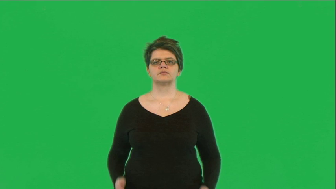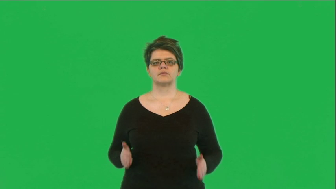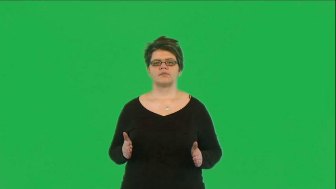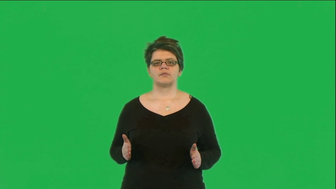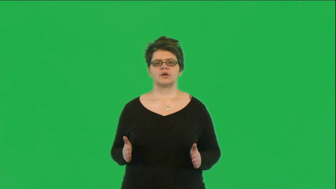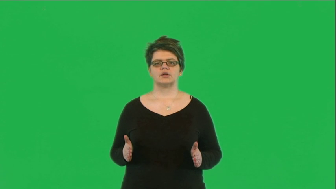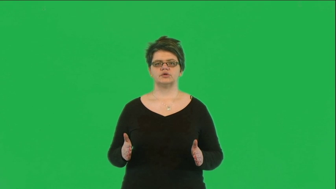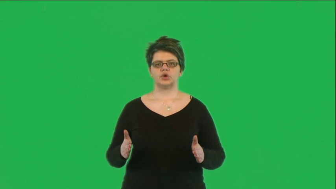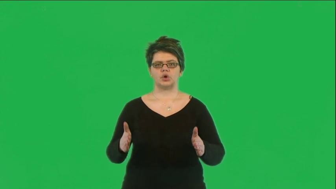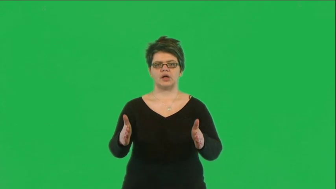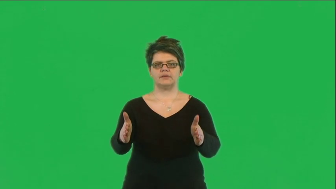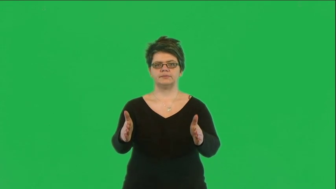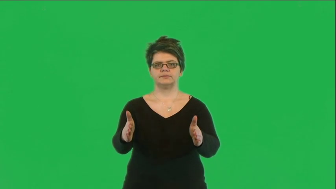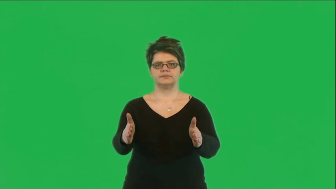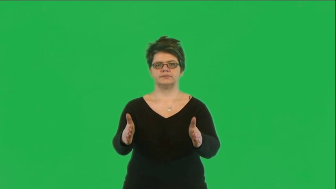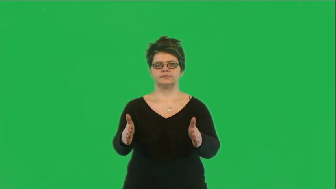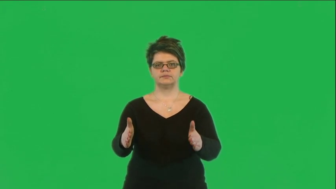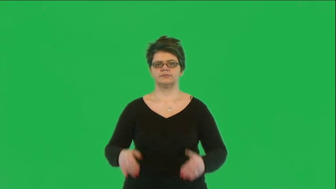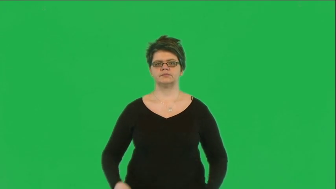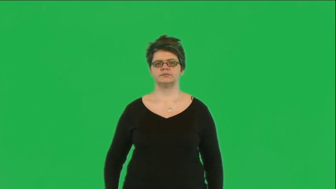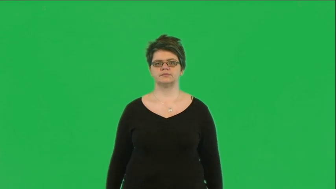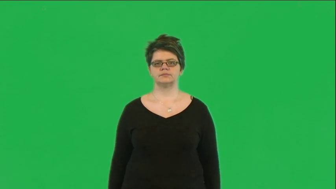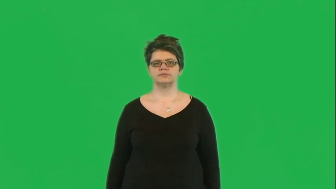droga